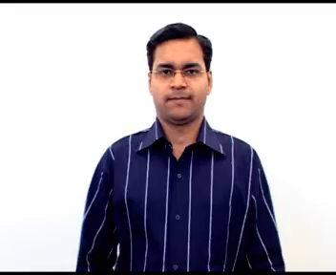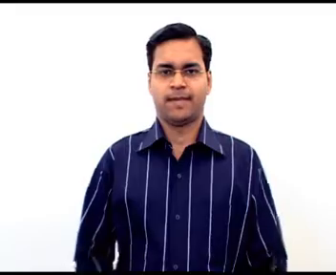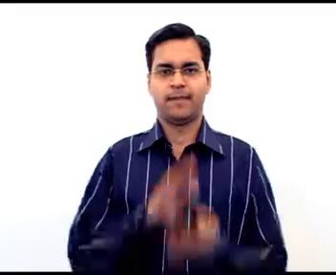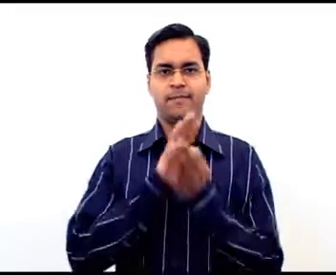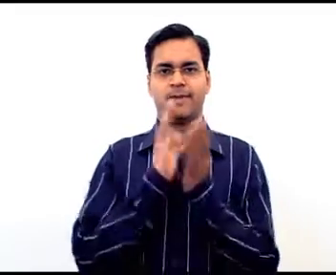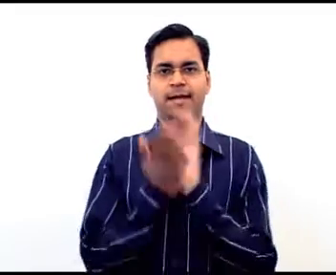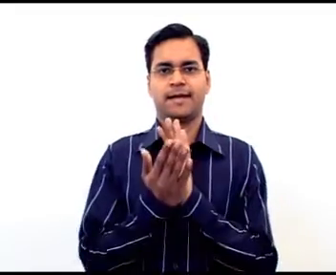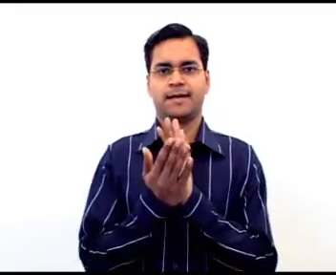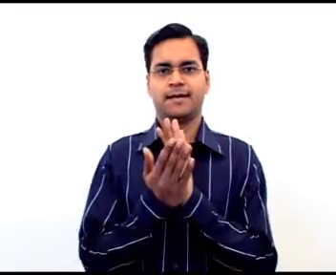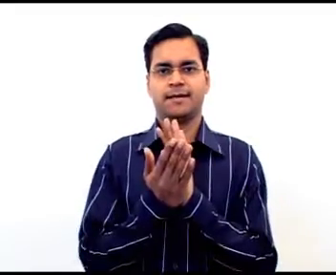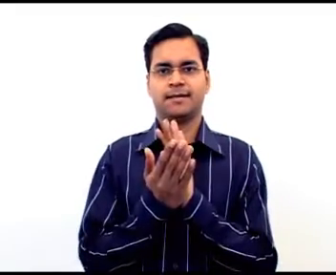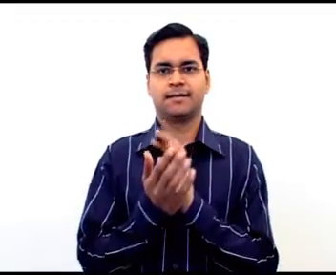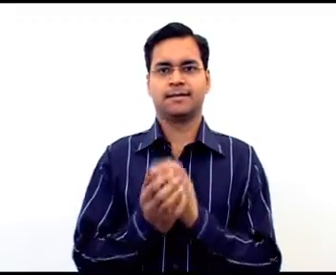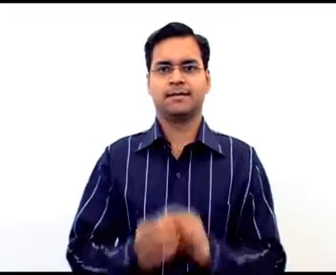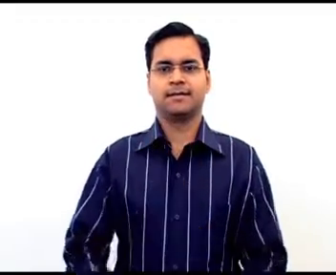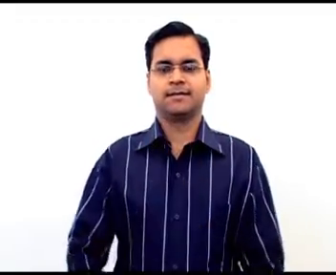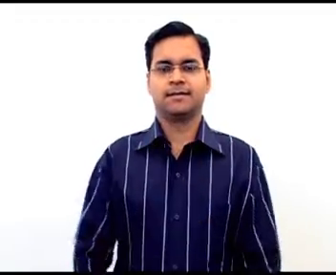ਹੋਣਾ